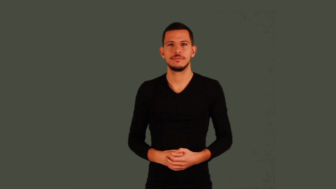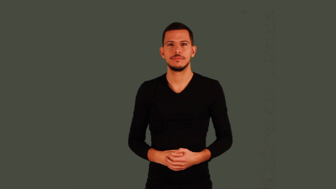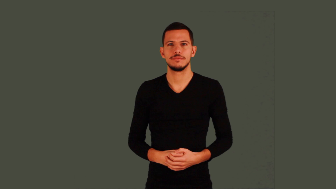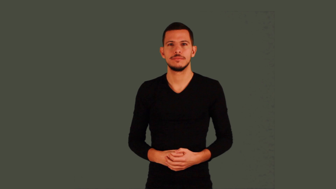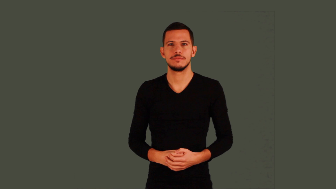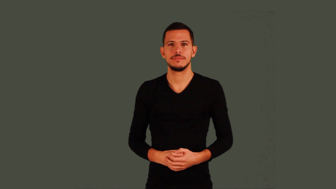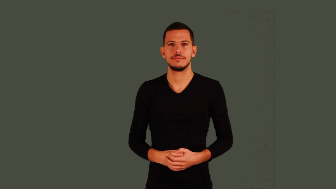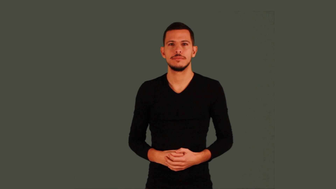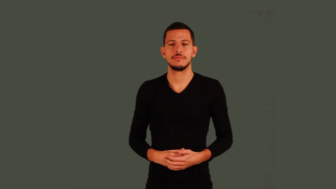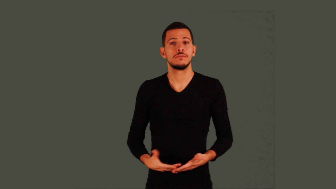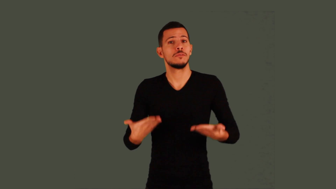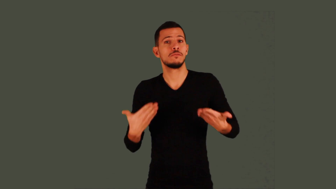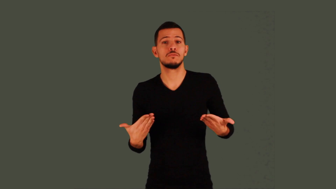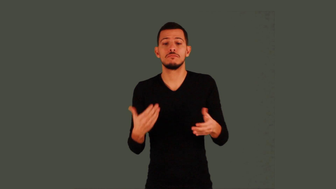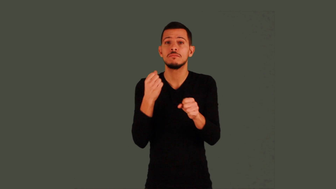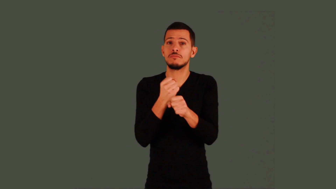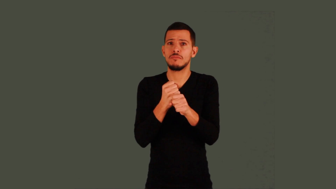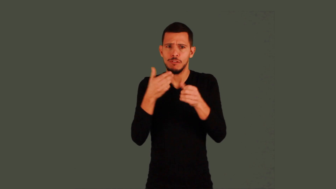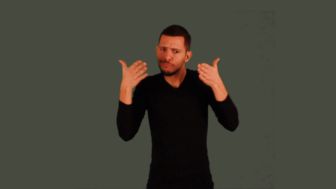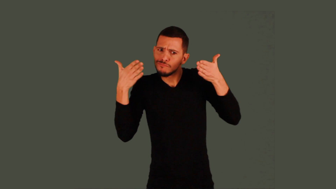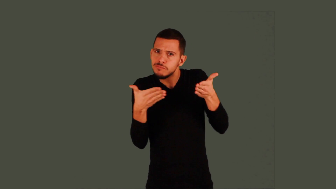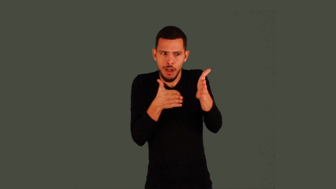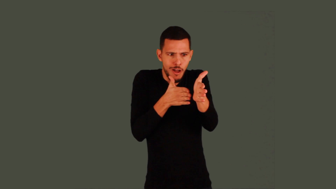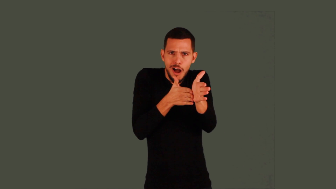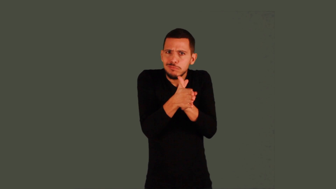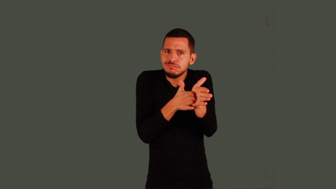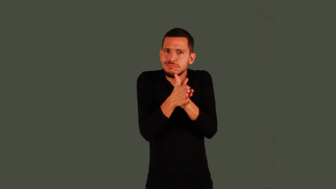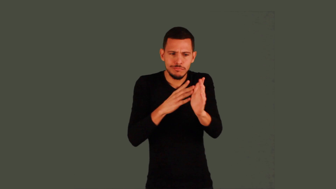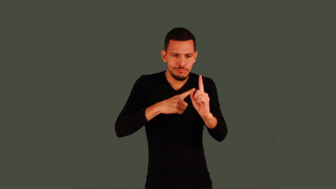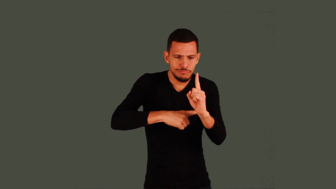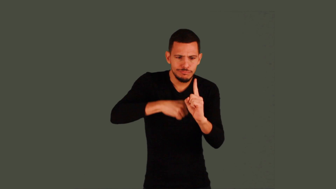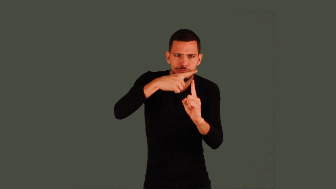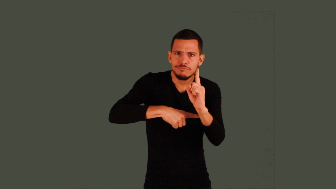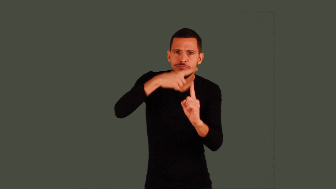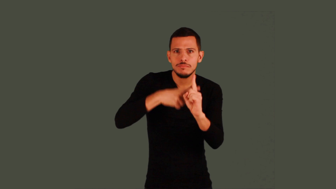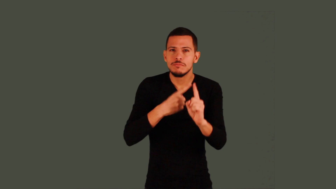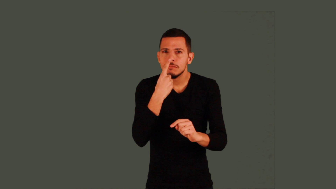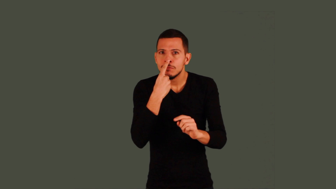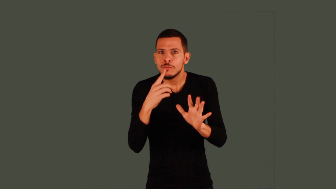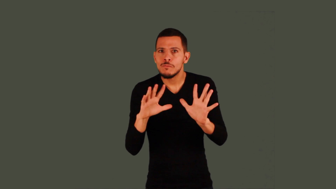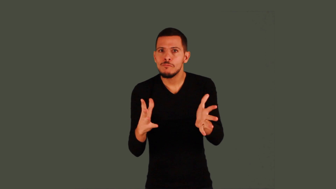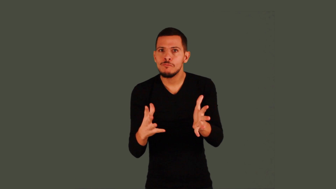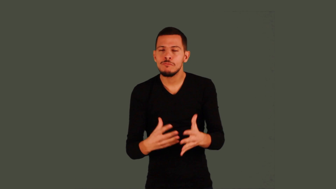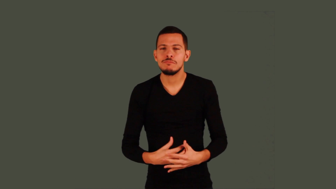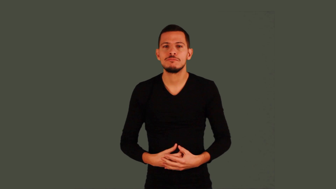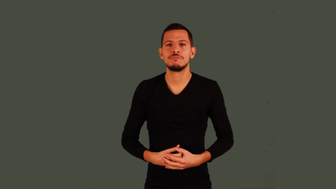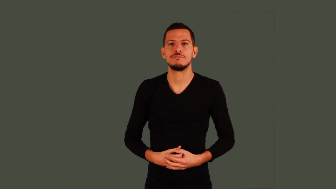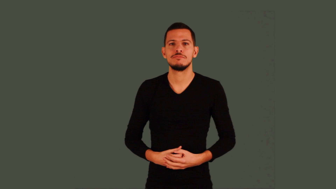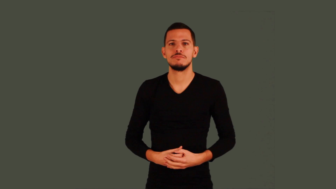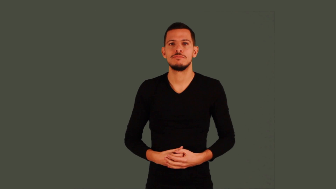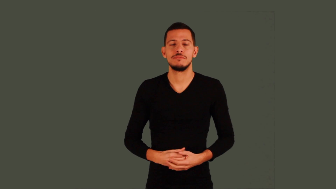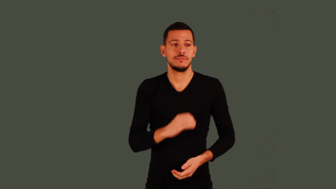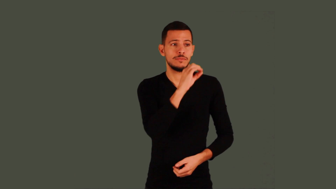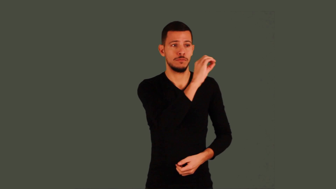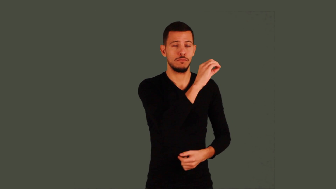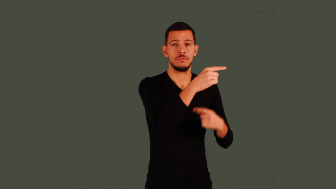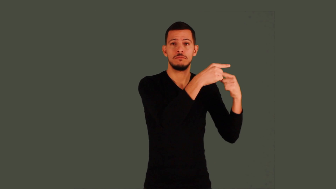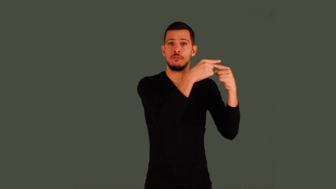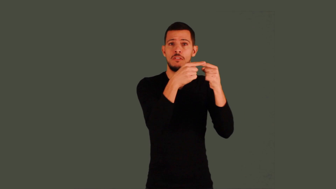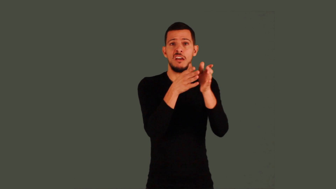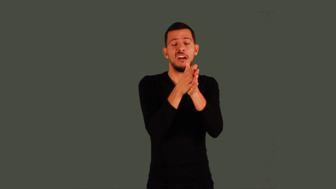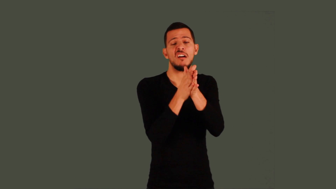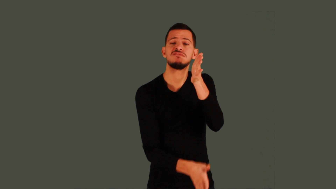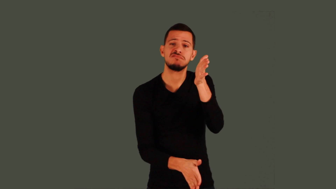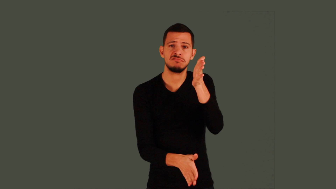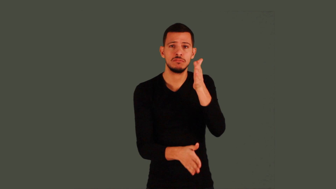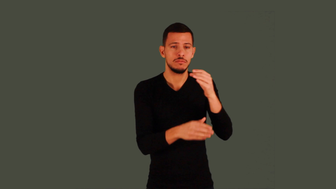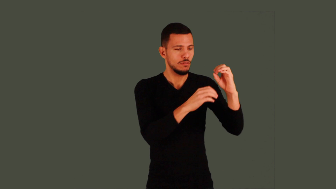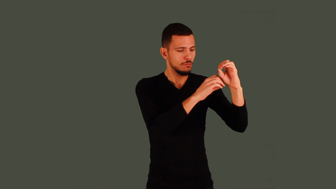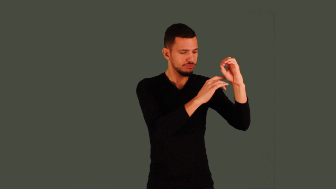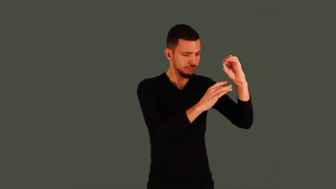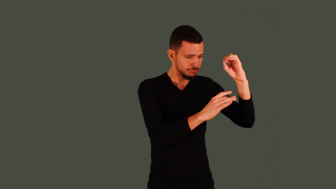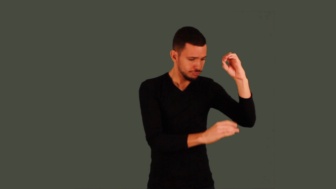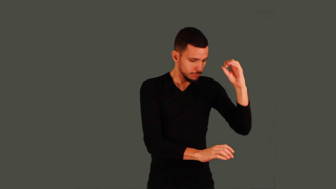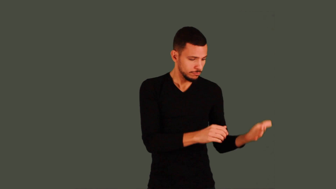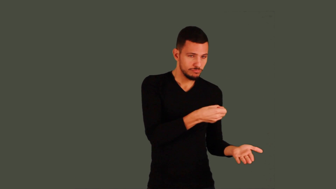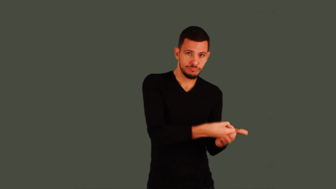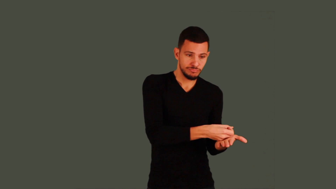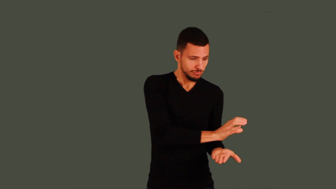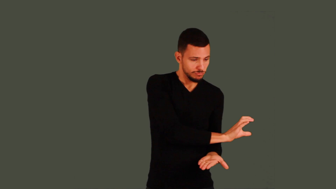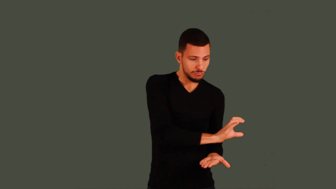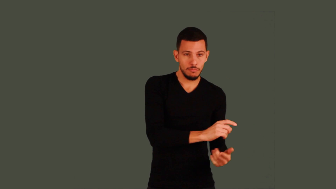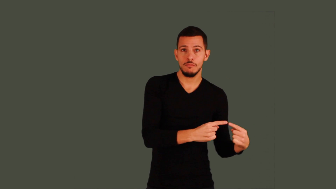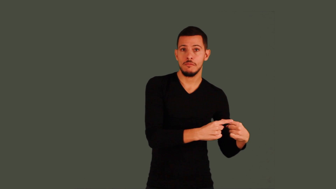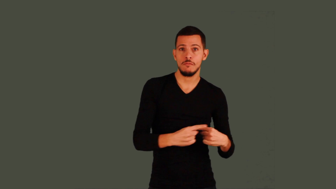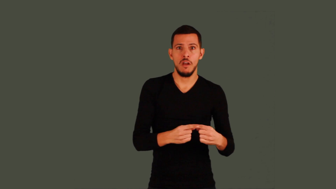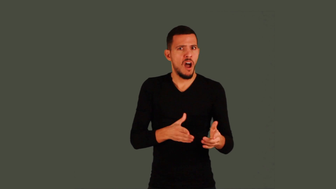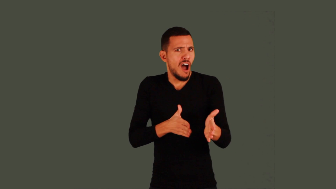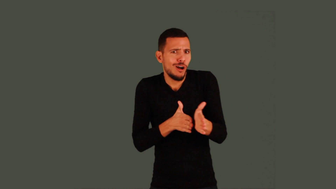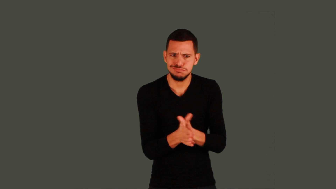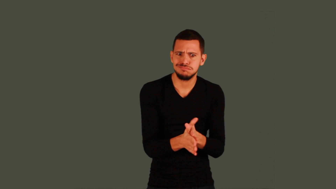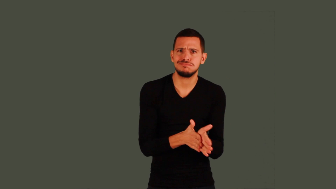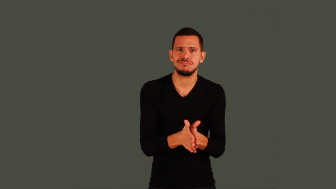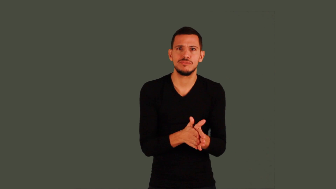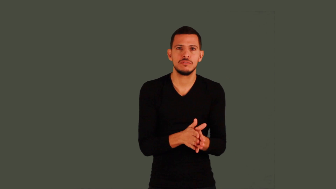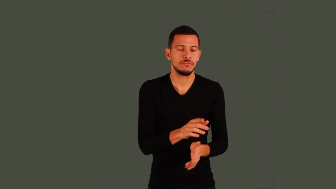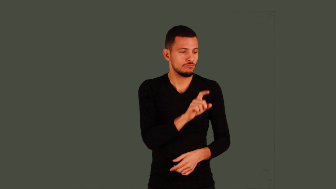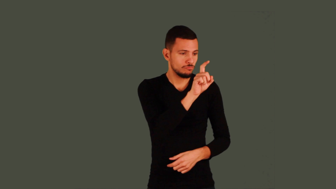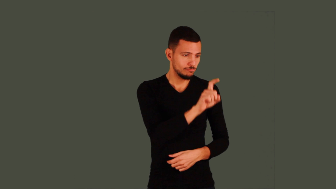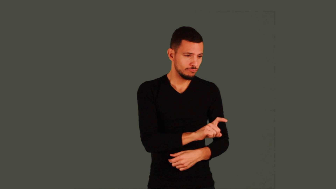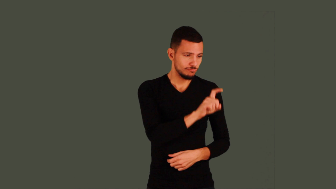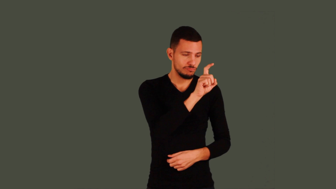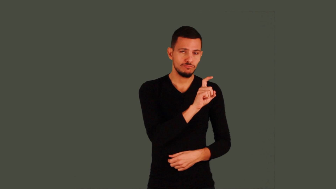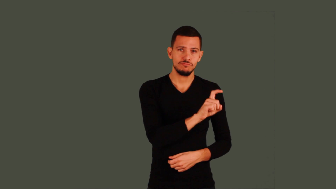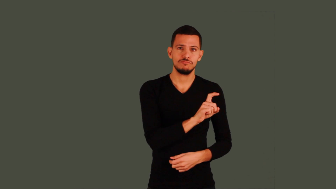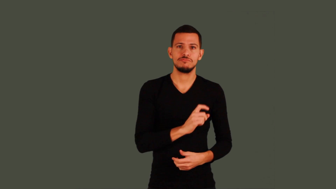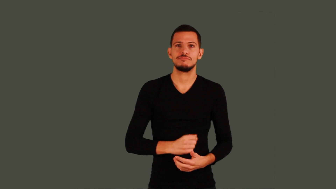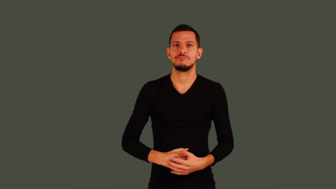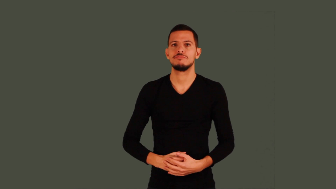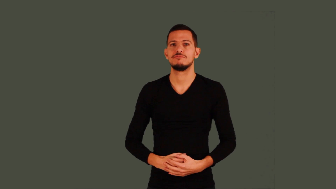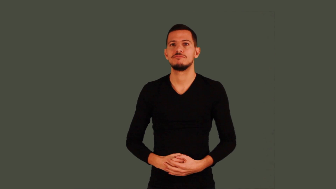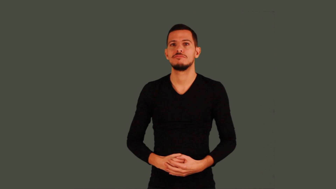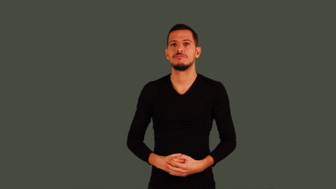ENTRE 0 TOTALEMENT DEMOTIVE OU 100 FORTEMENT MOTIVE